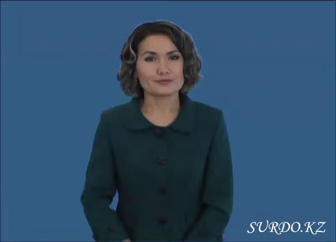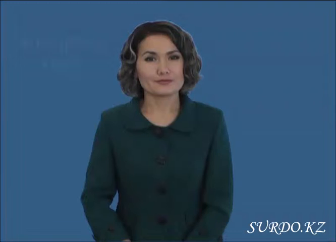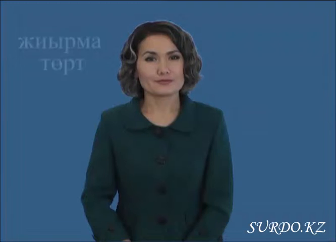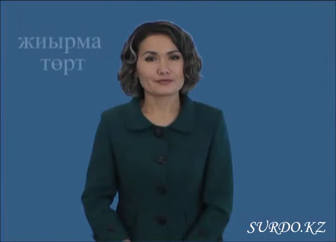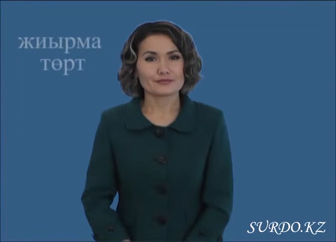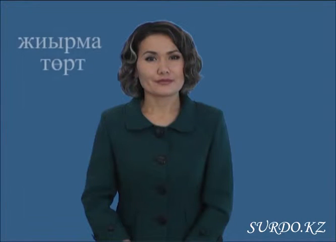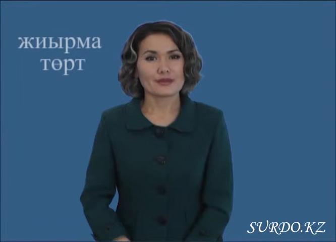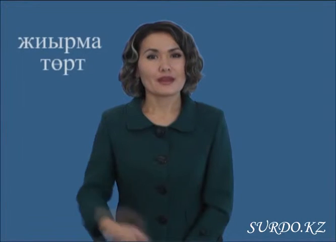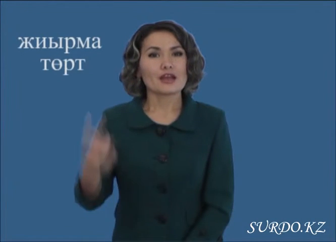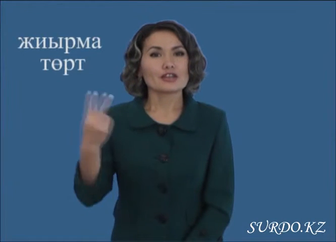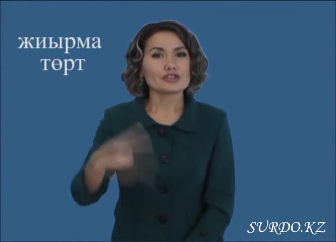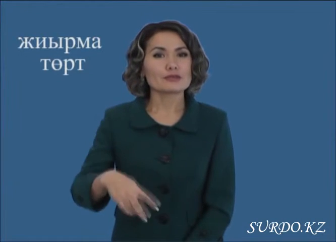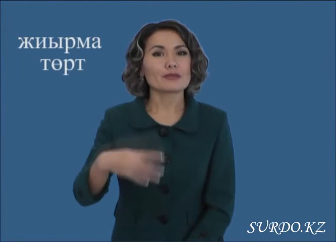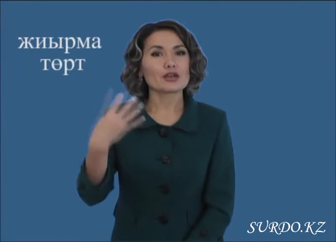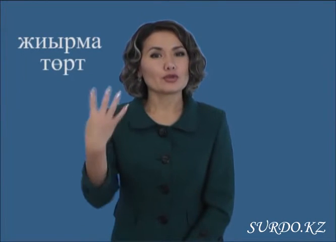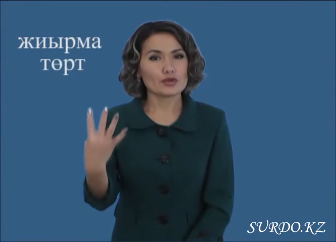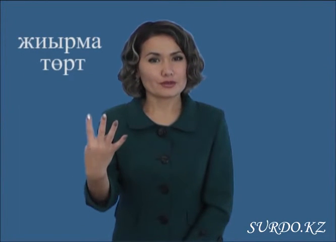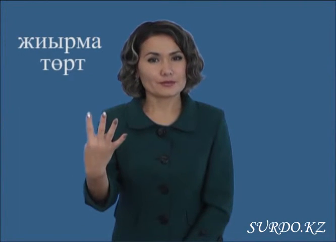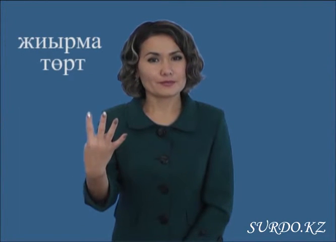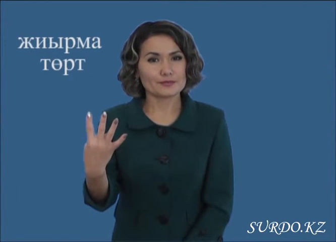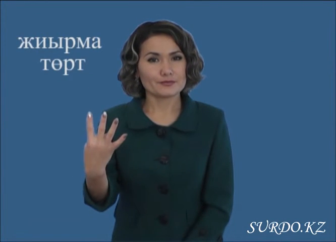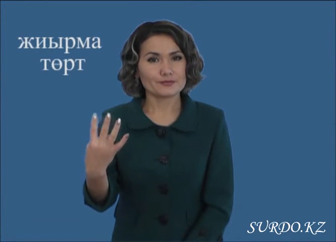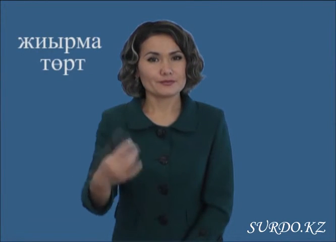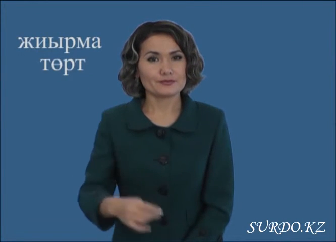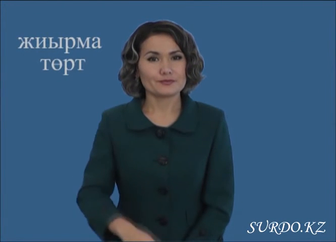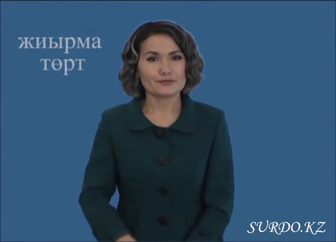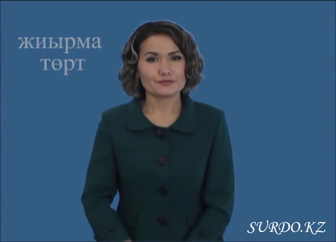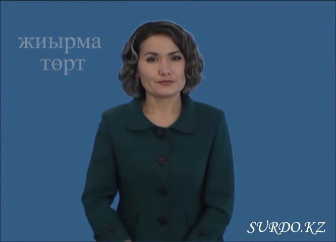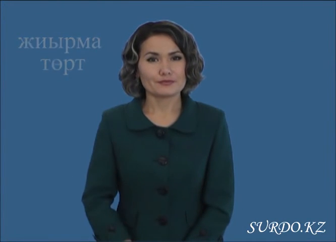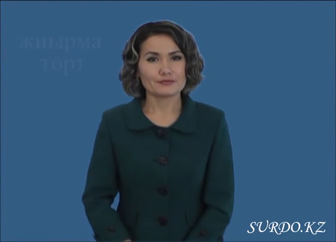Жиырма төрт